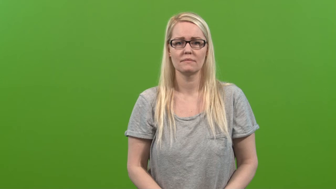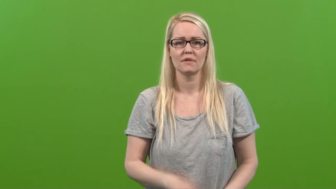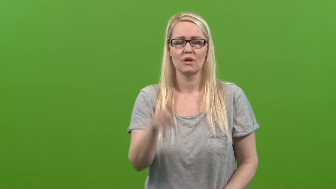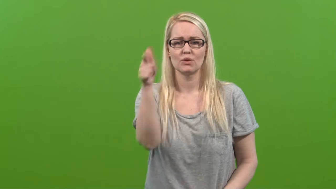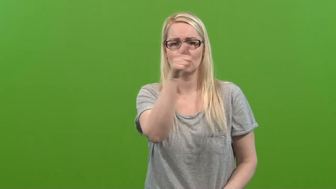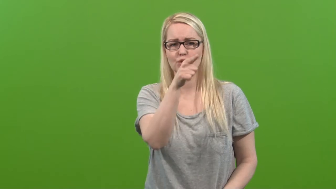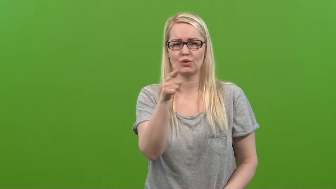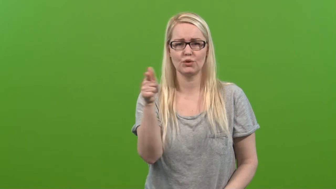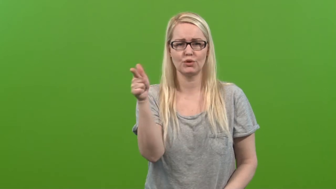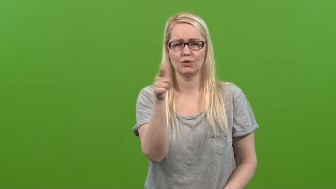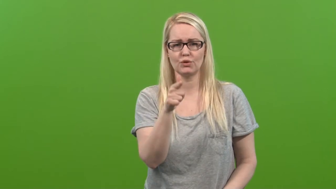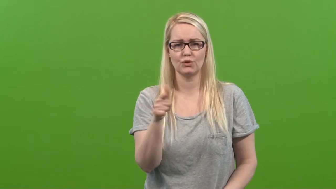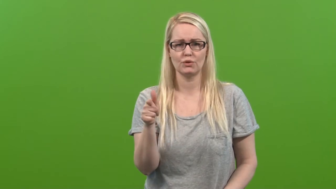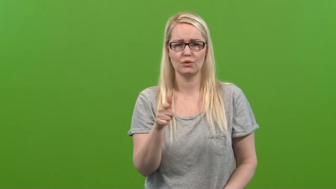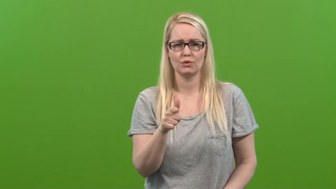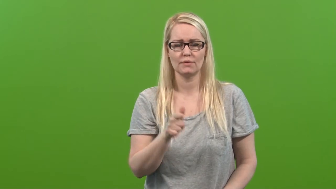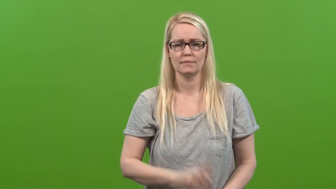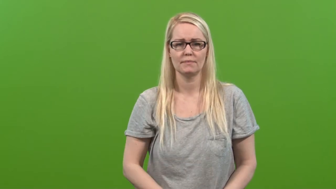Rafsuða